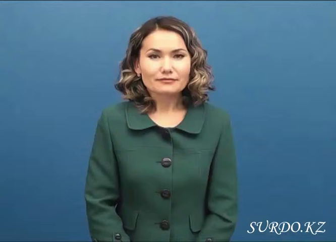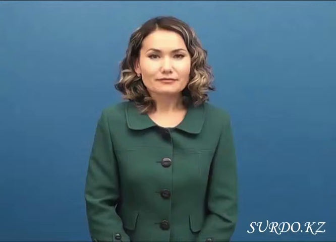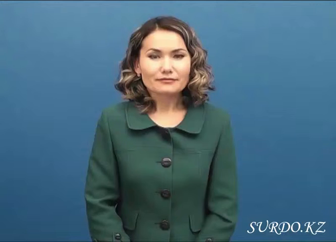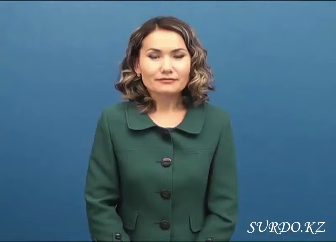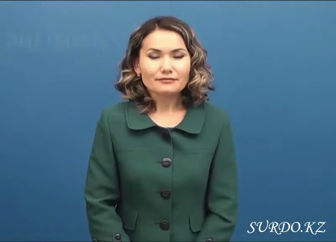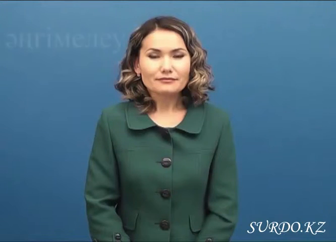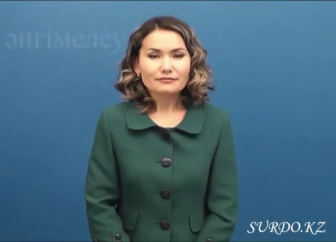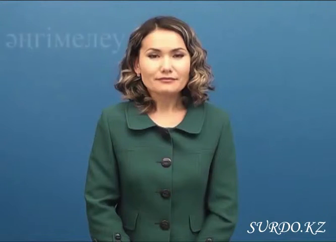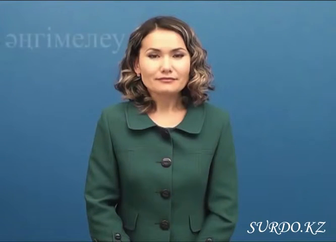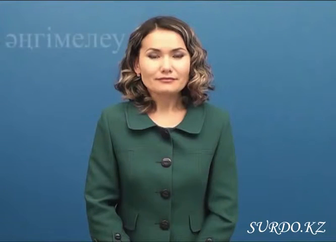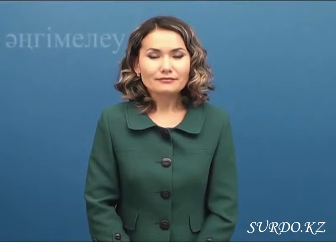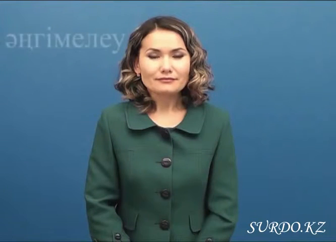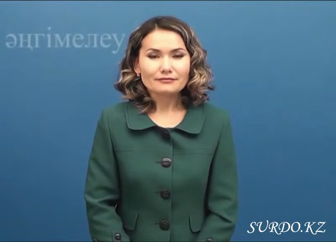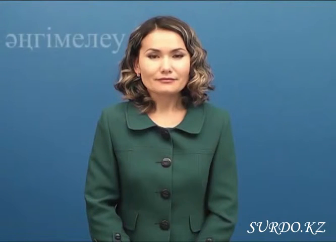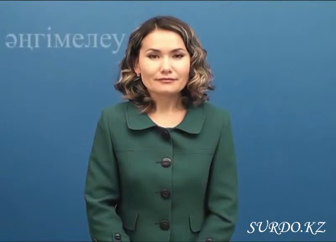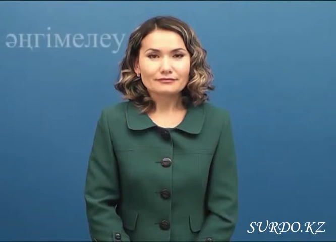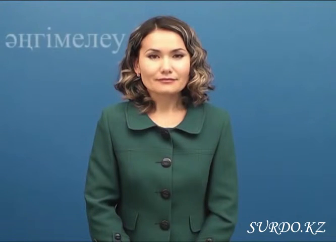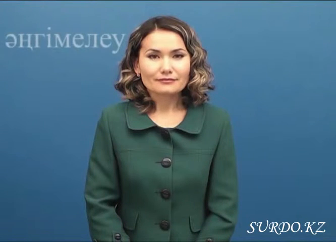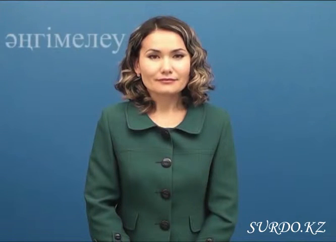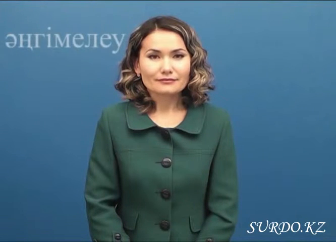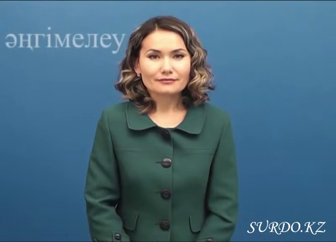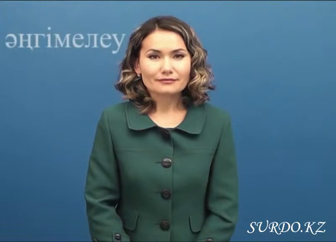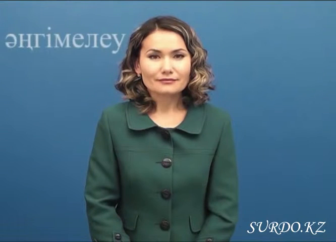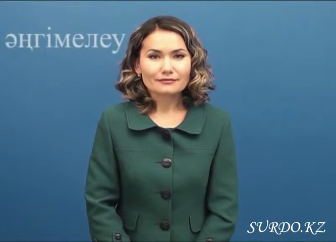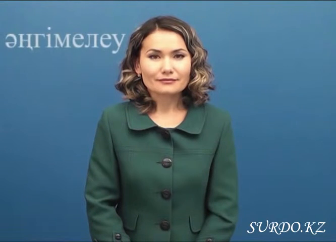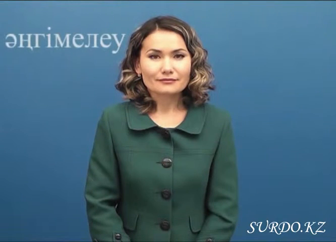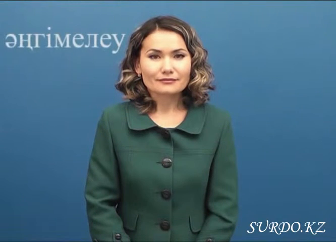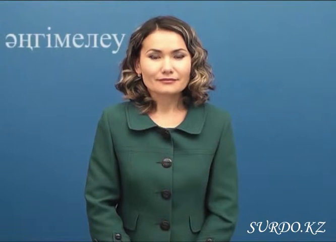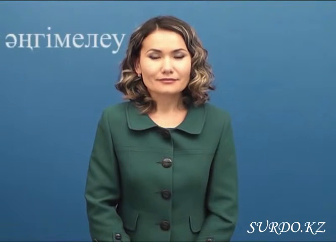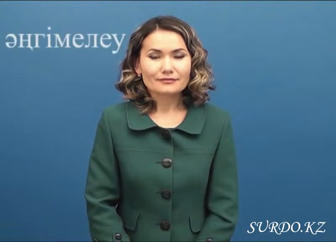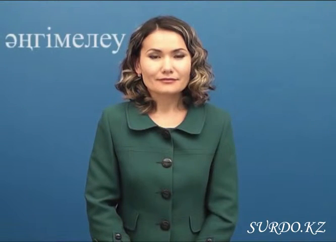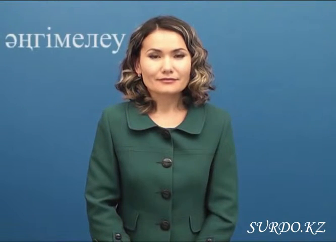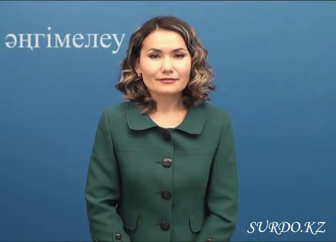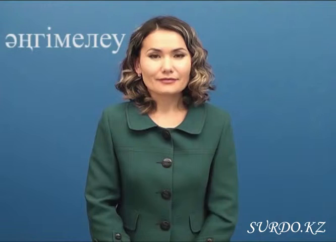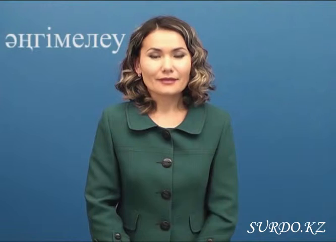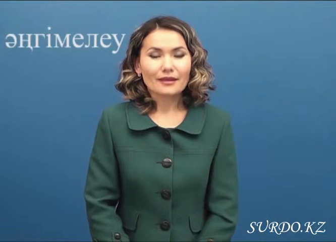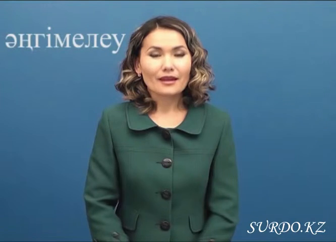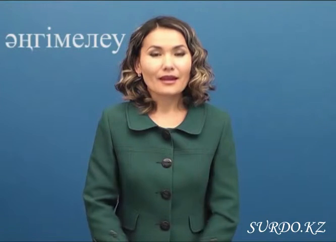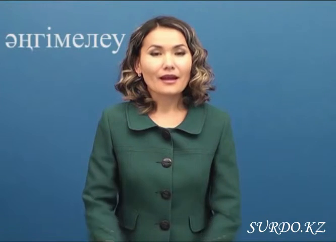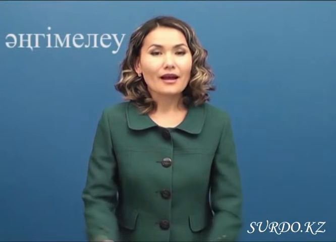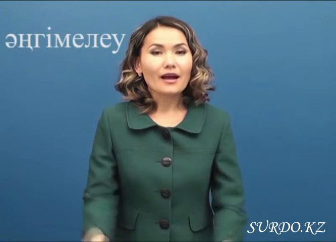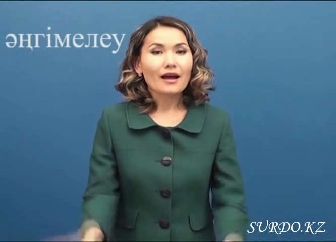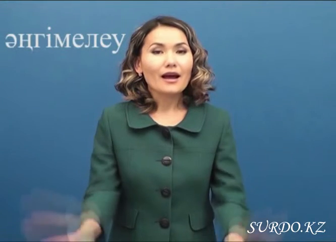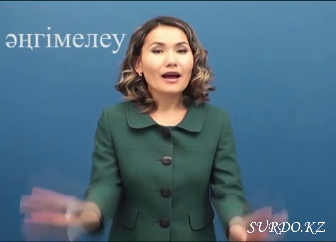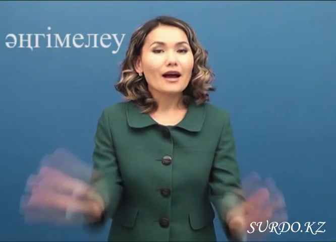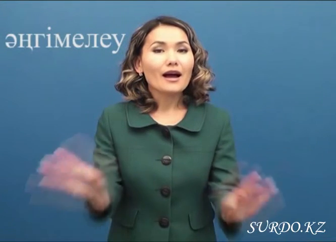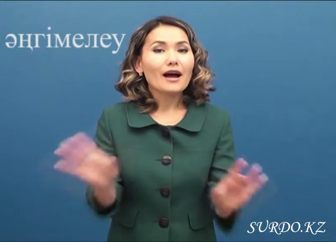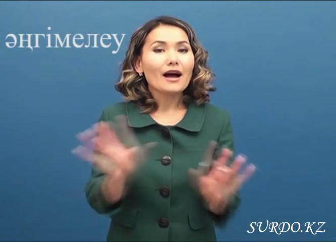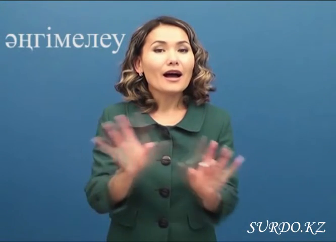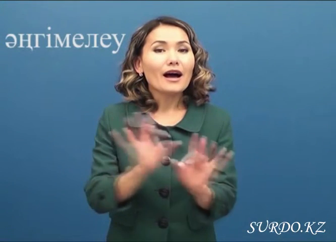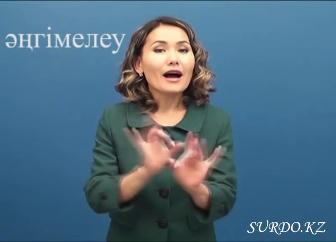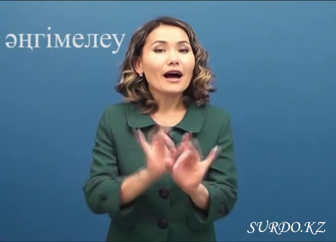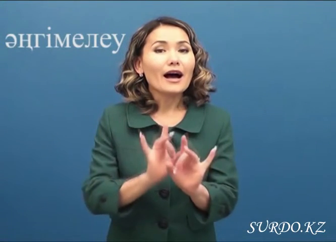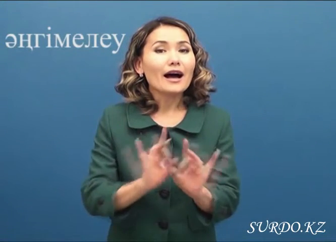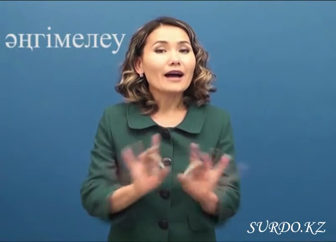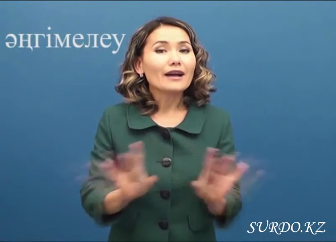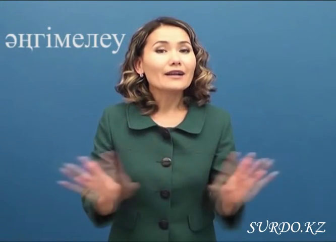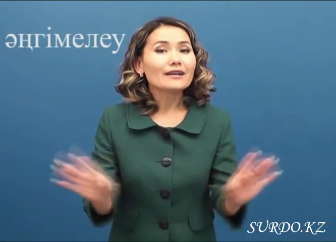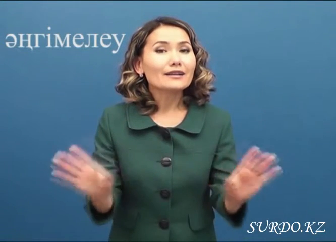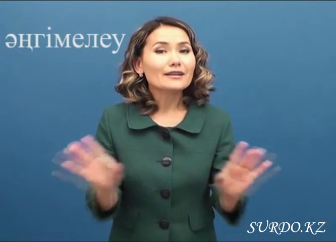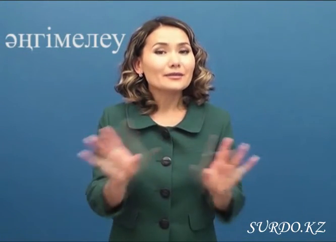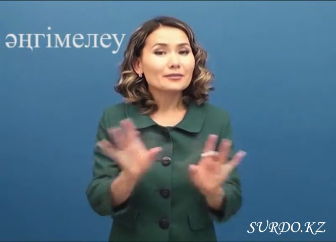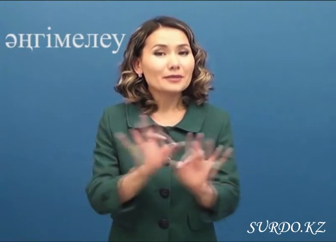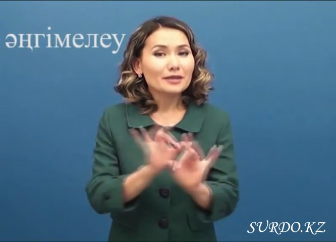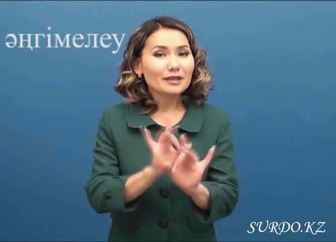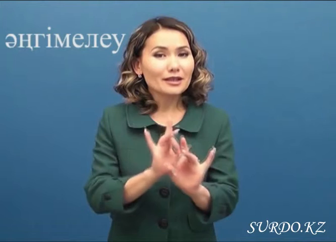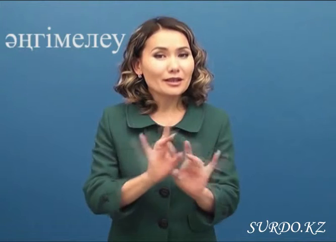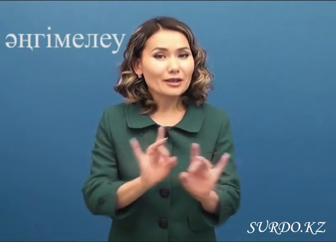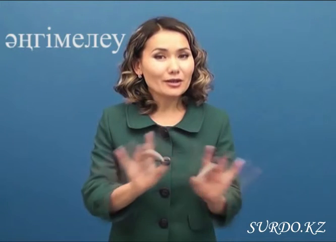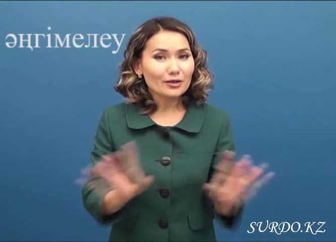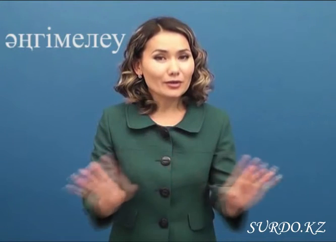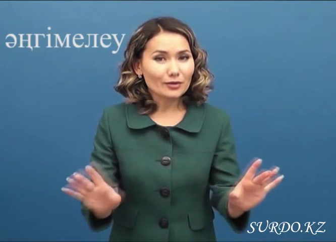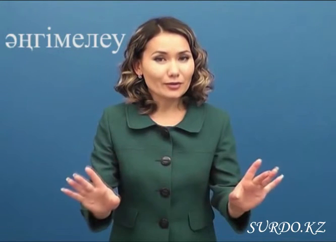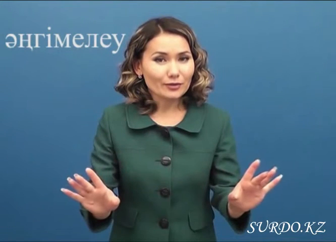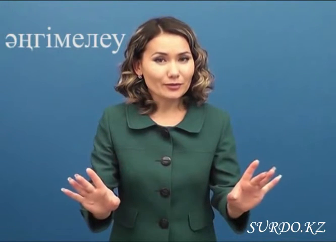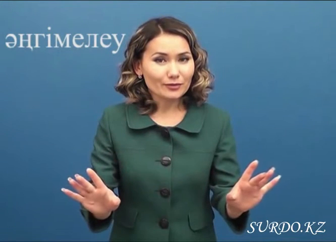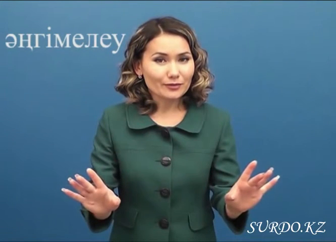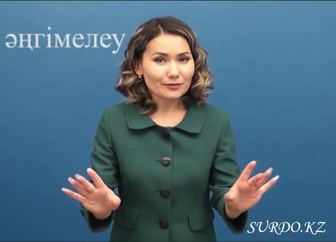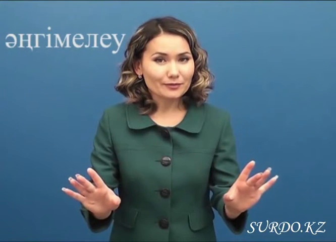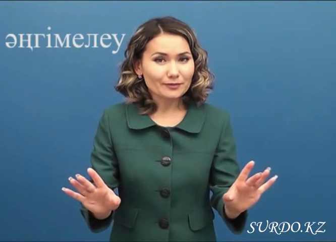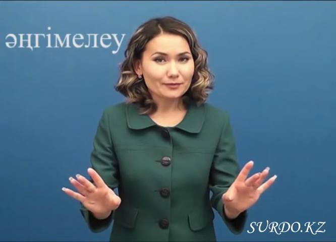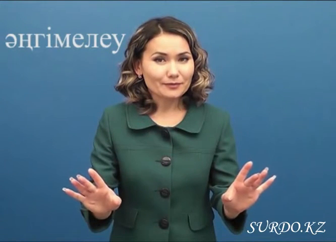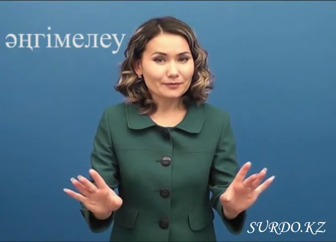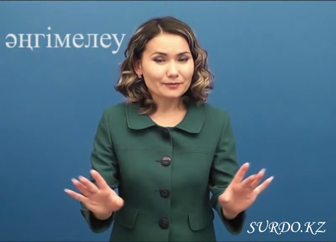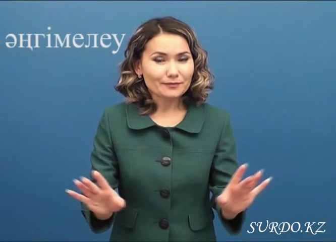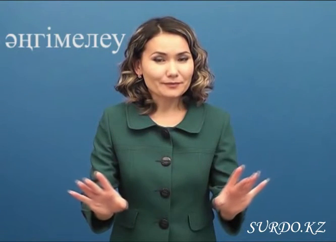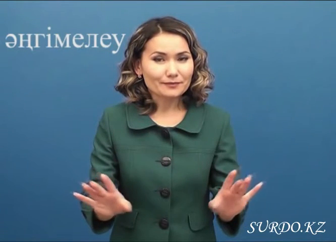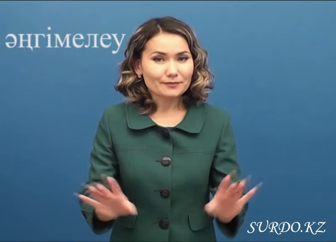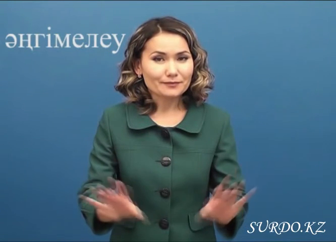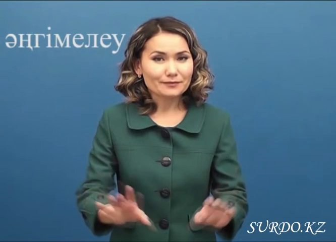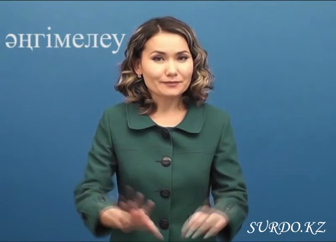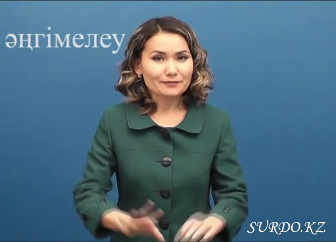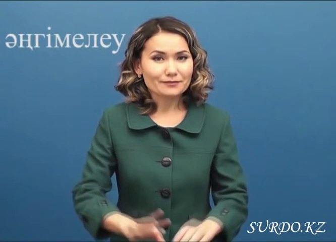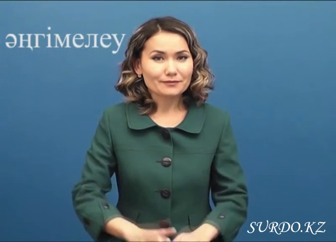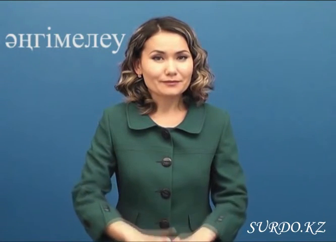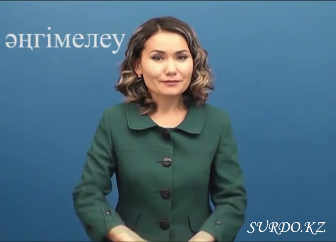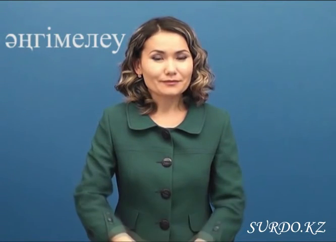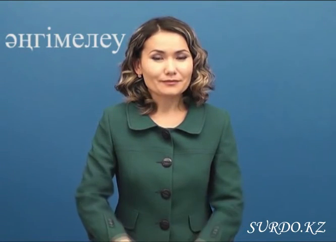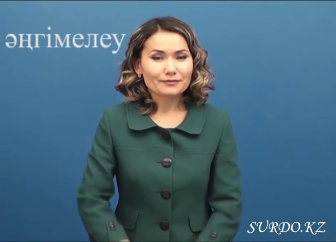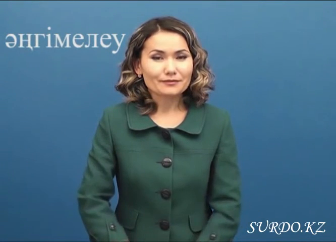Әңгімелеу